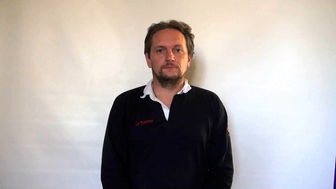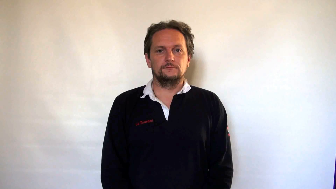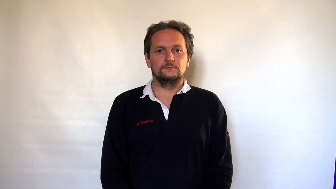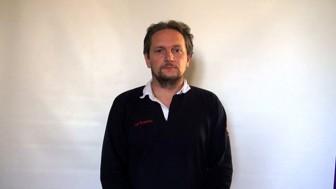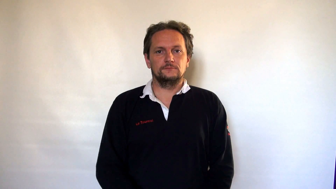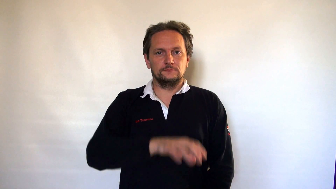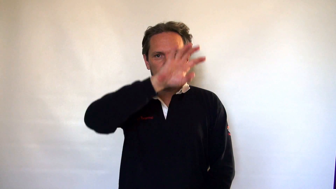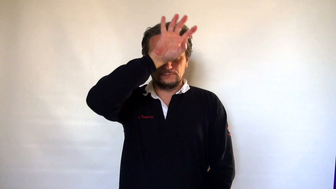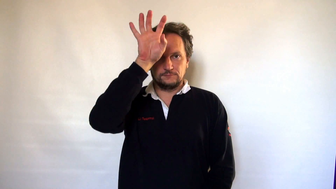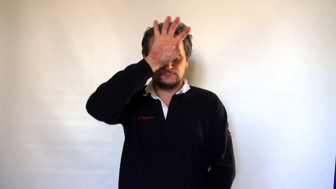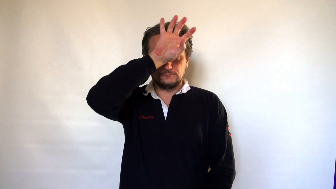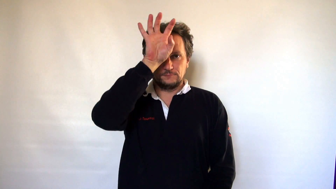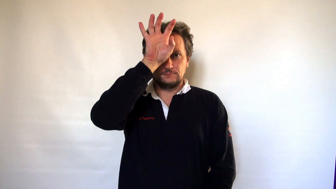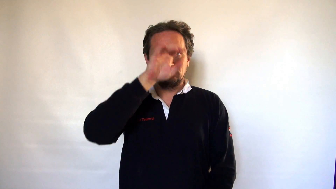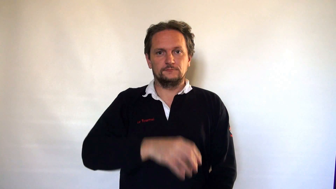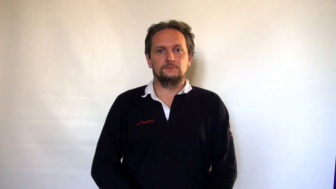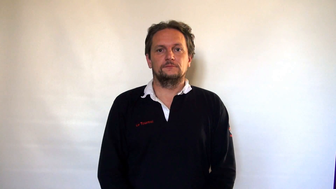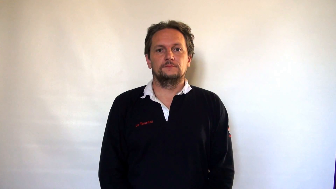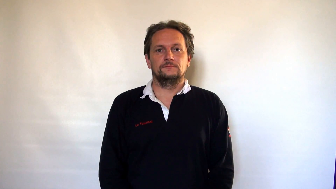Bernard Anício Caldeira Duarte (footballeur international brésilien)